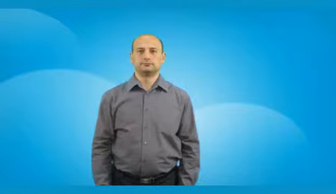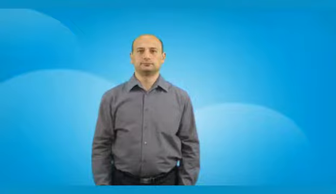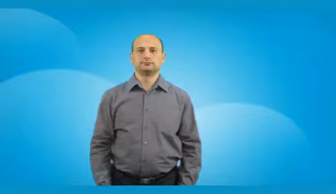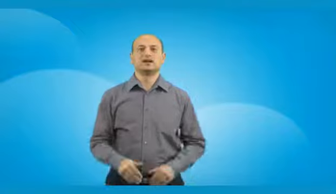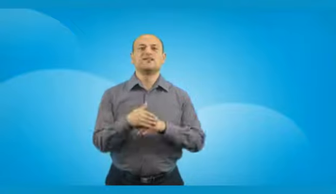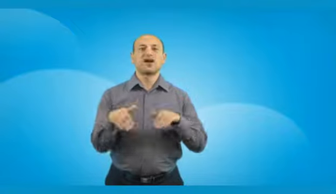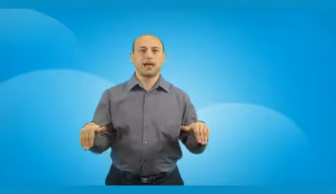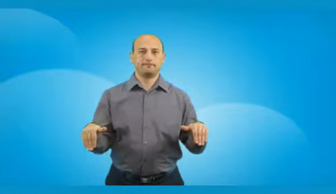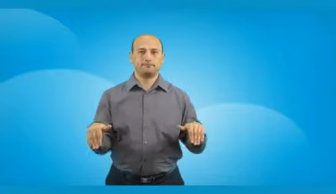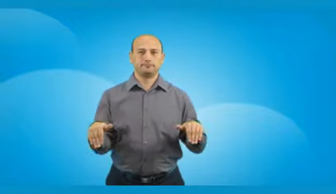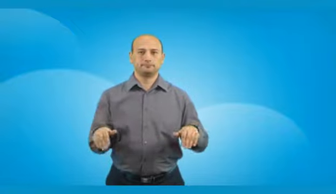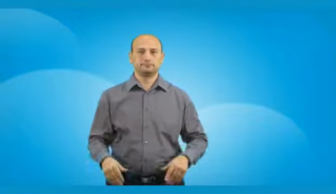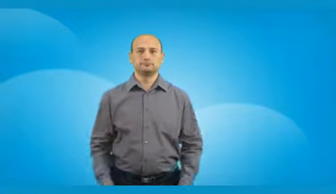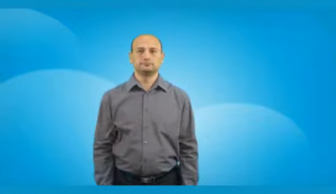Vám